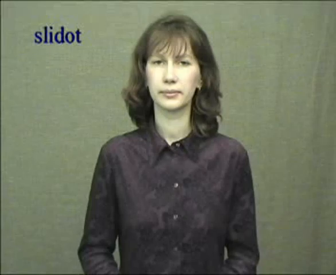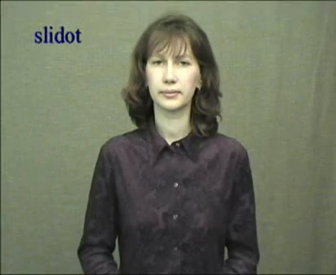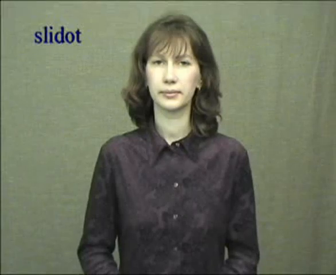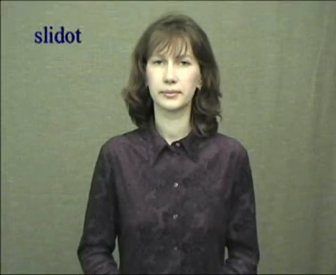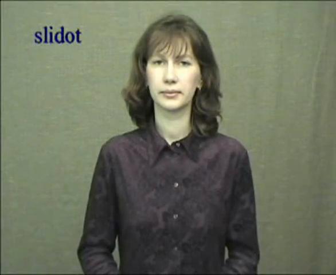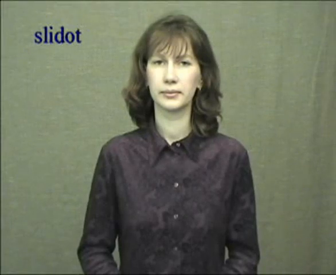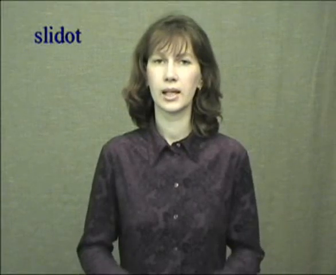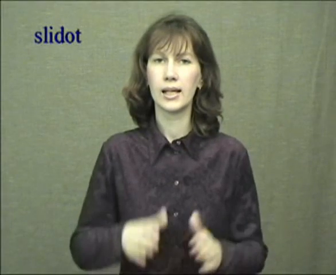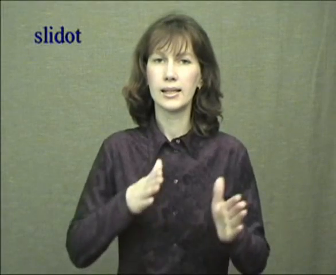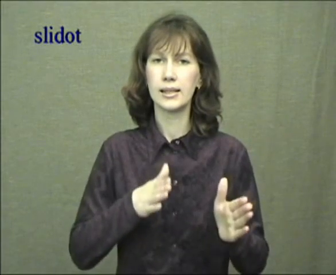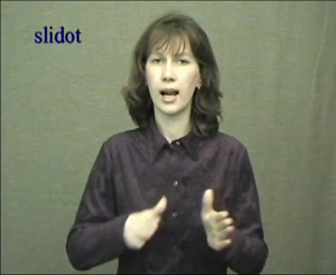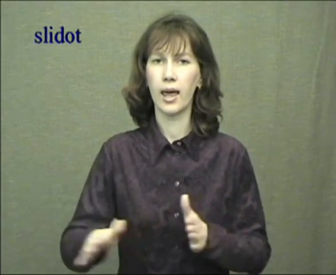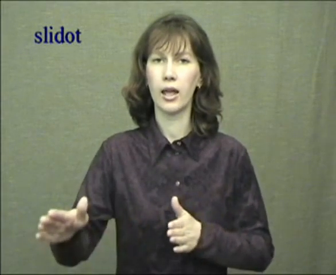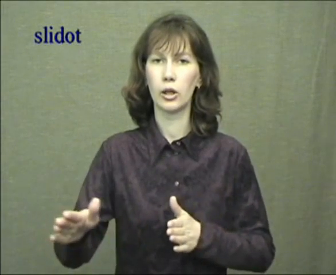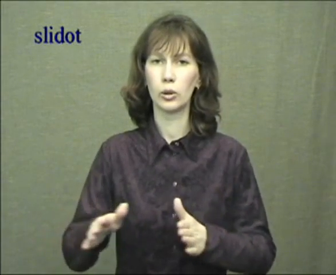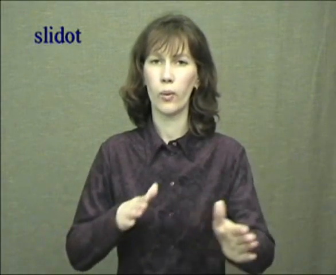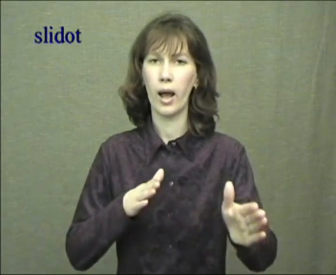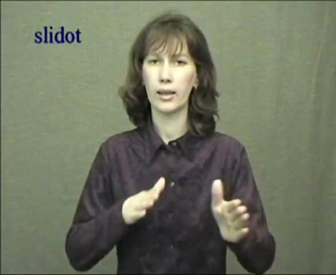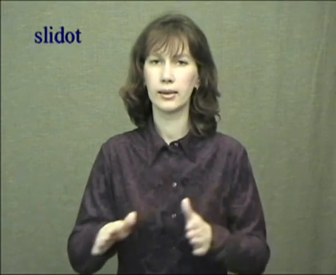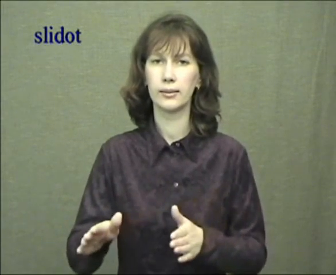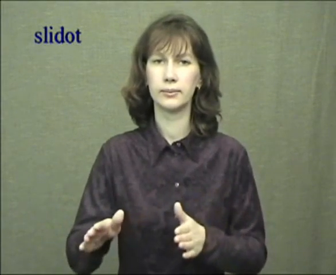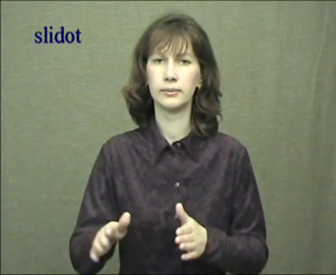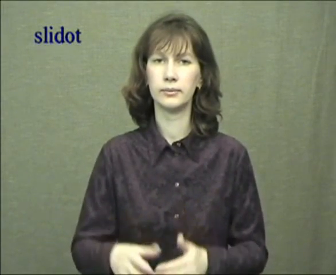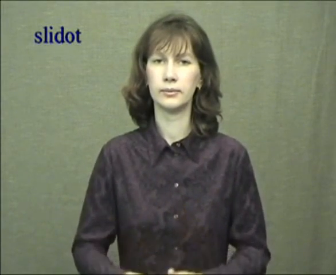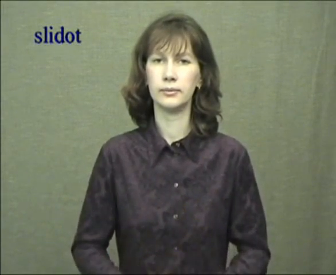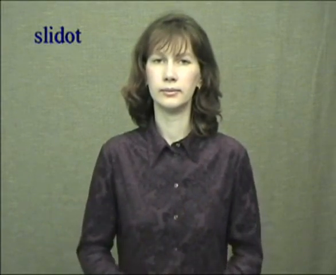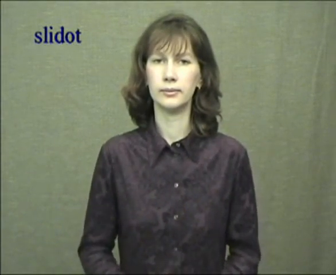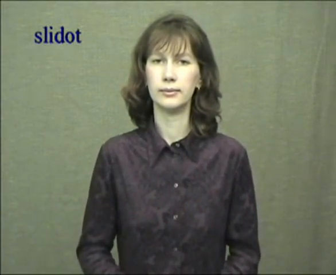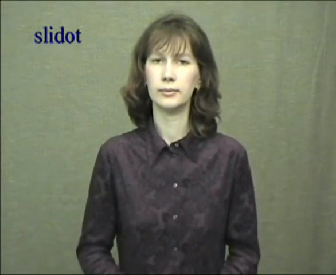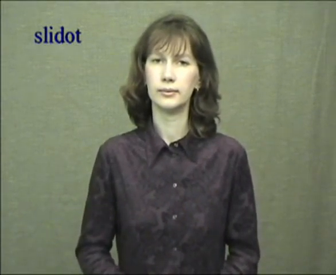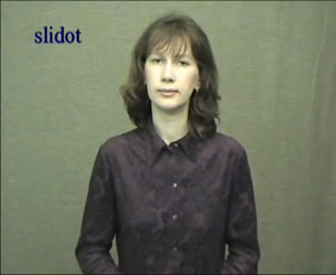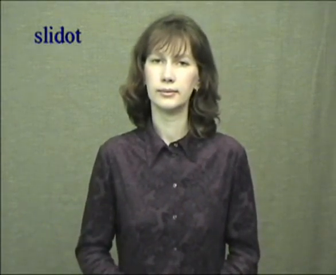slidot